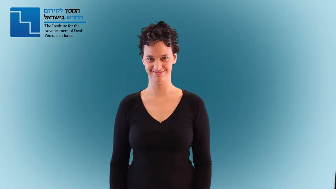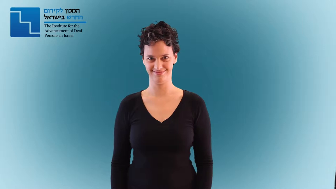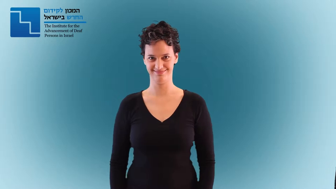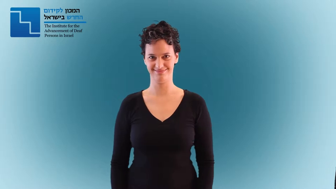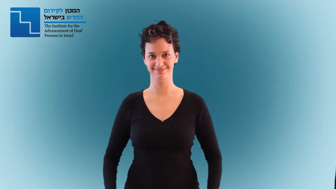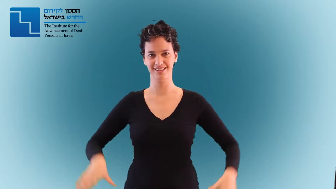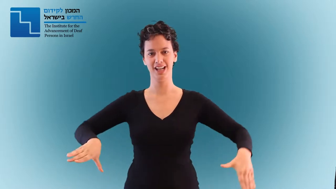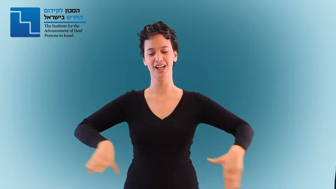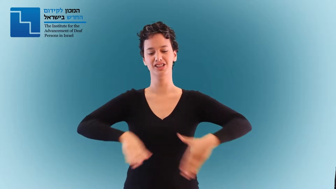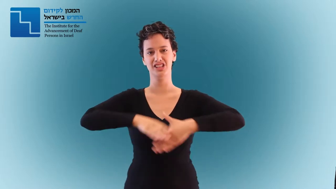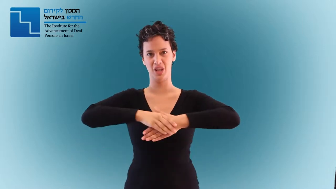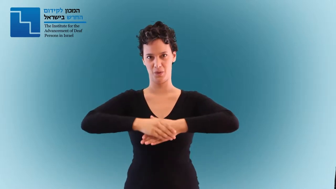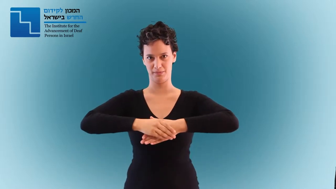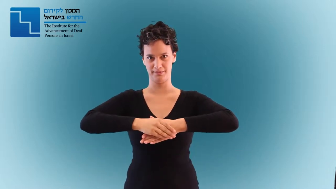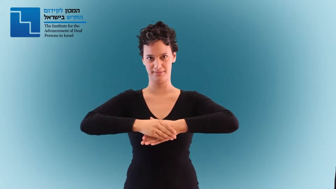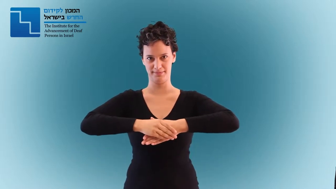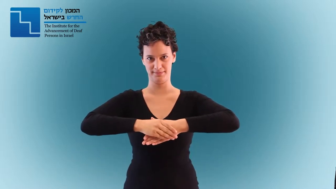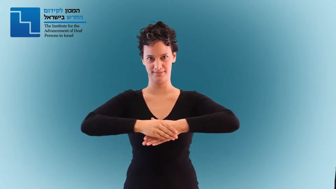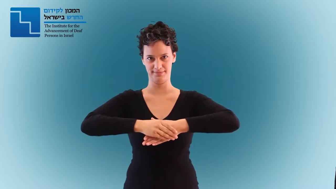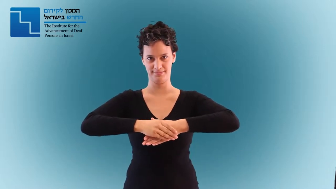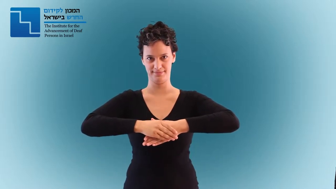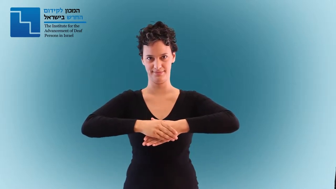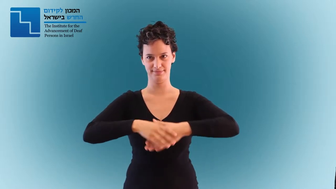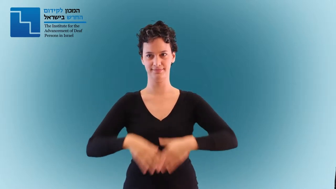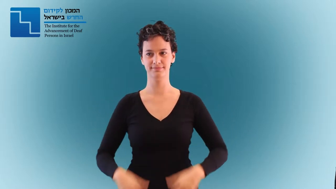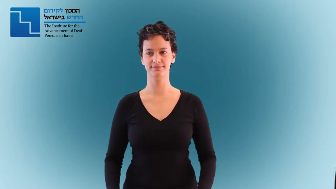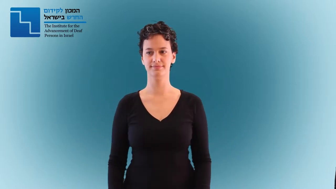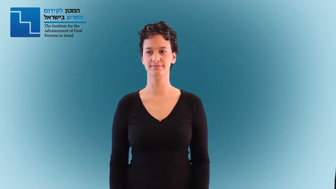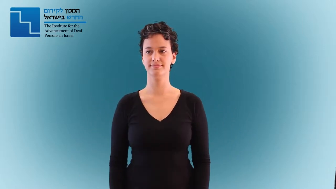שלום